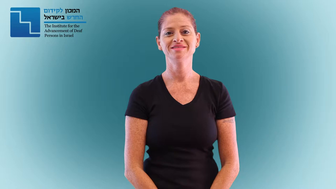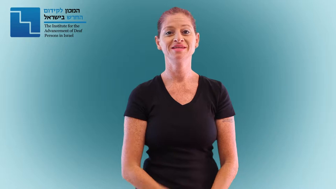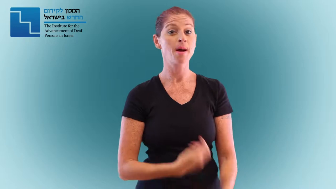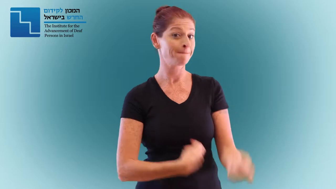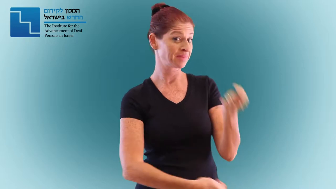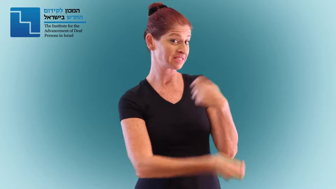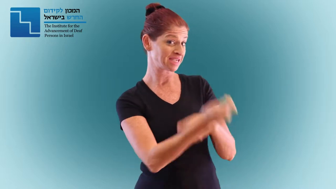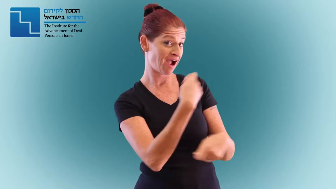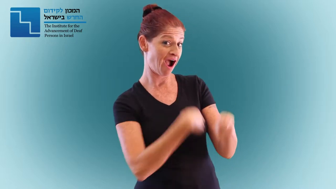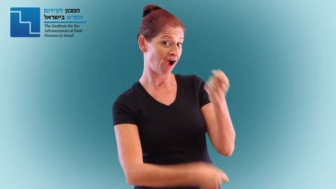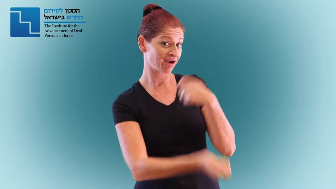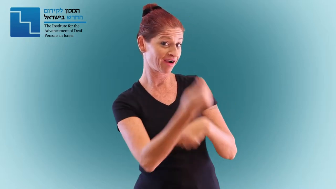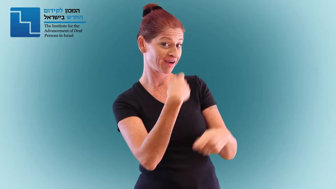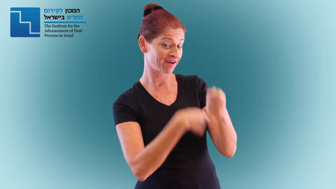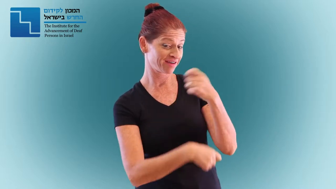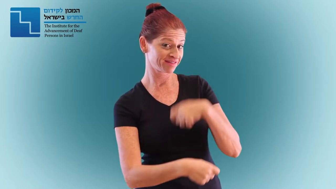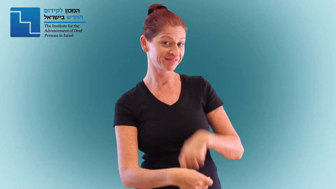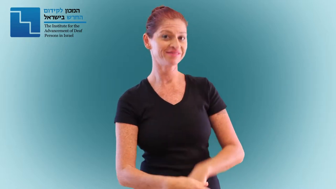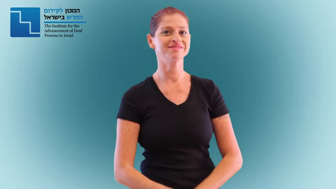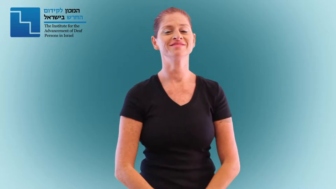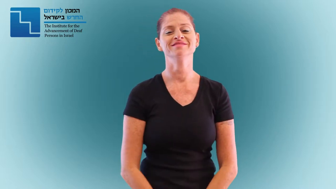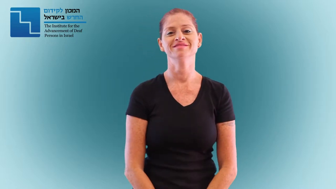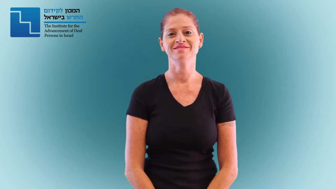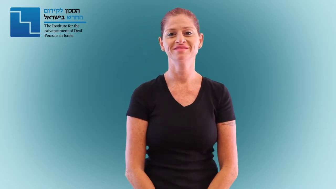מסחר